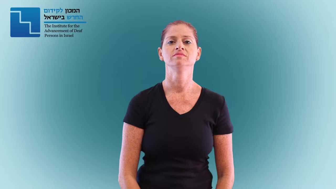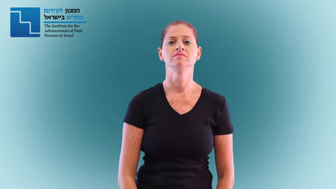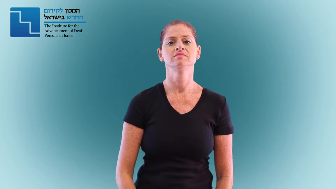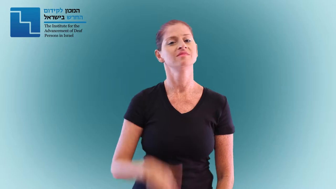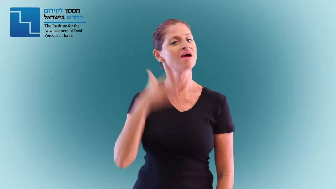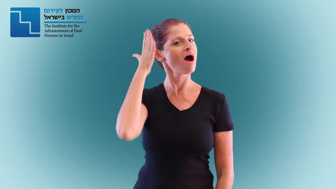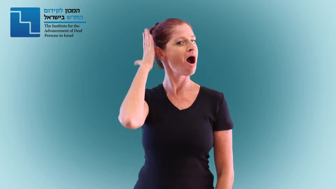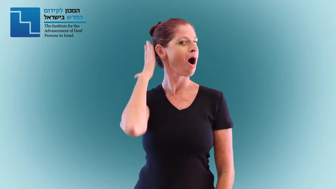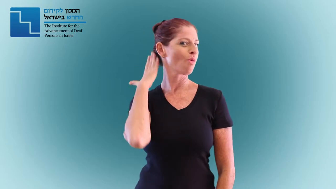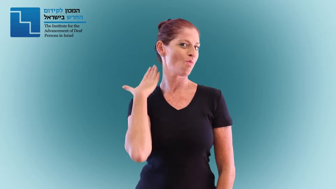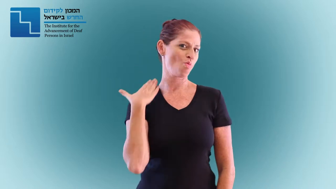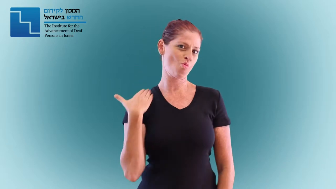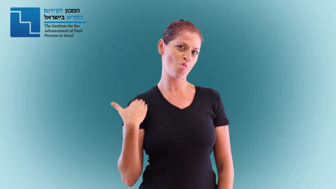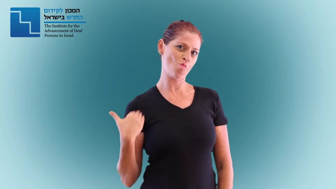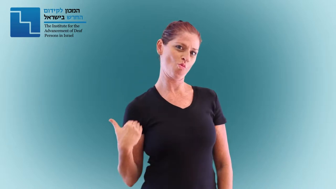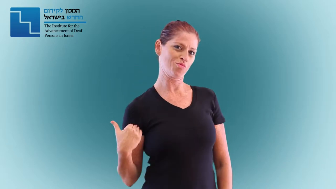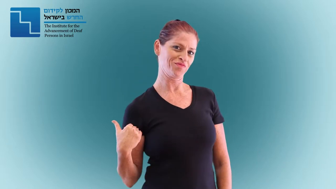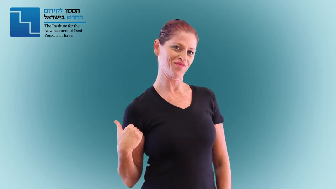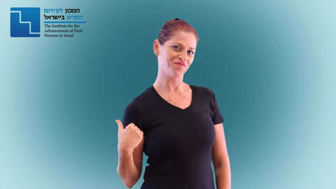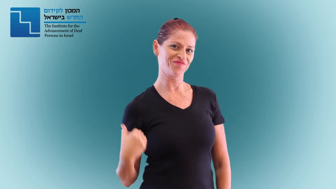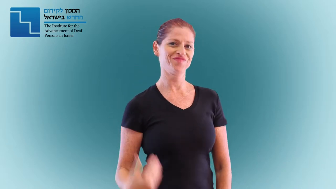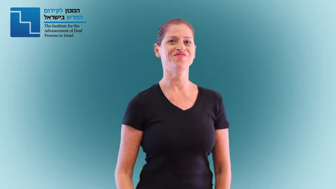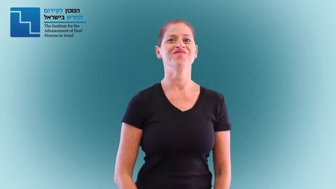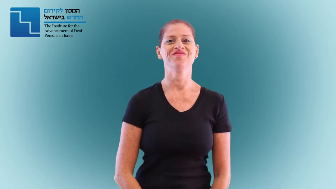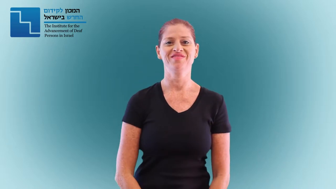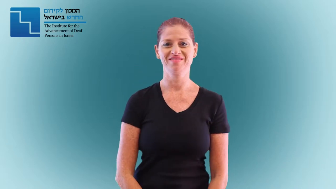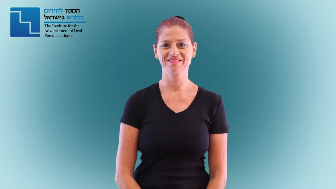ארוך